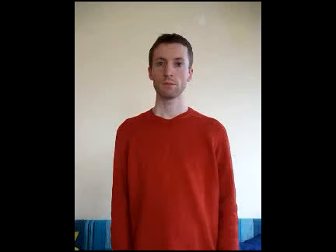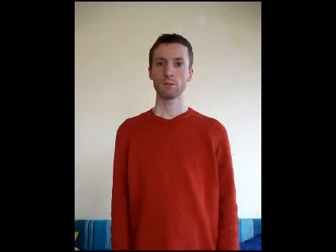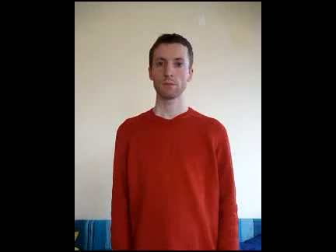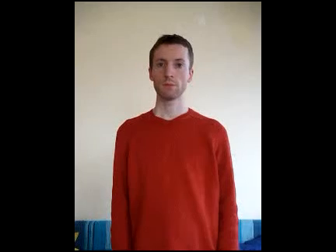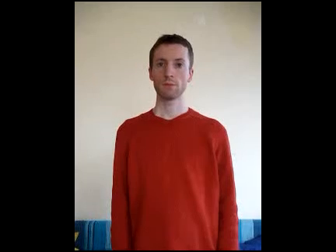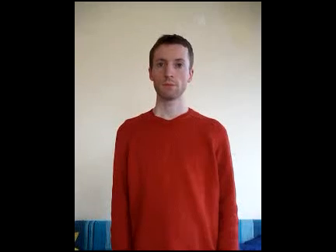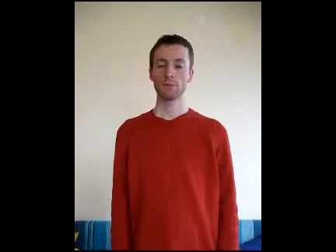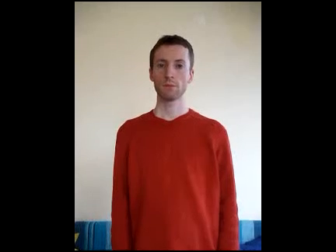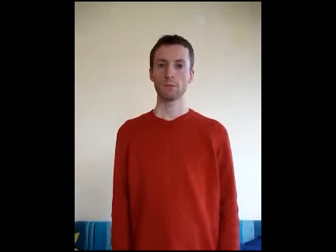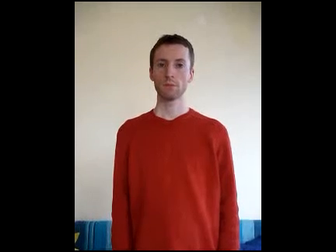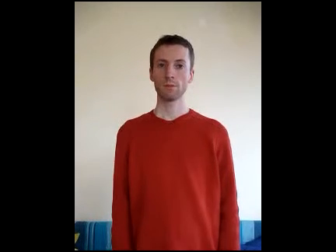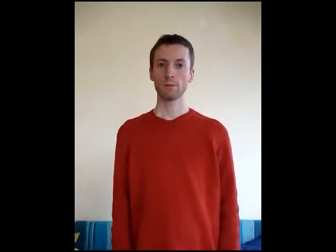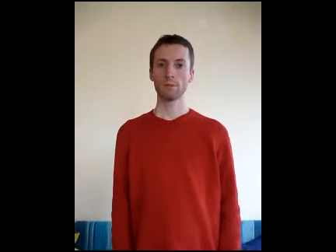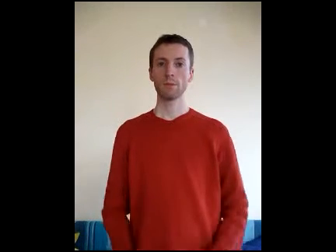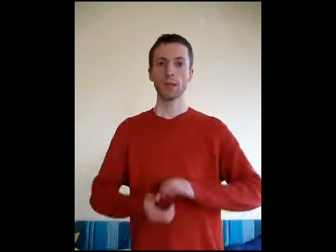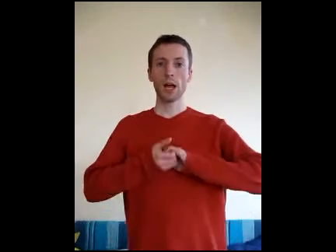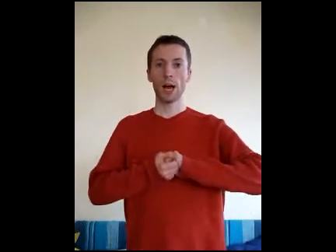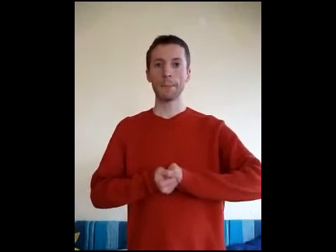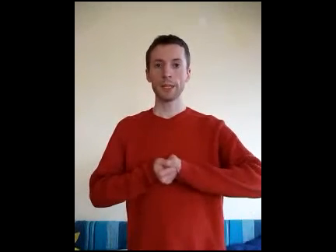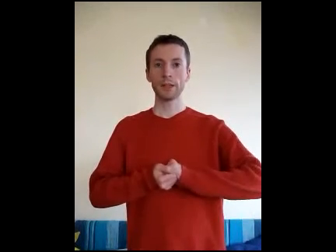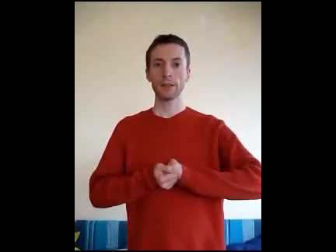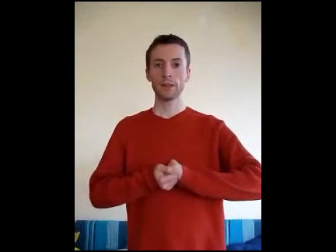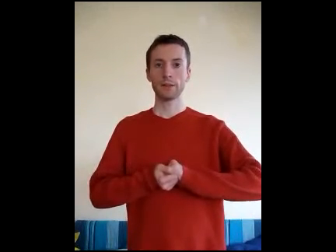ami